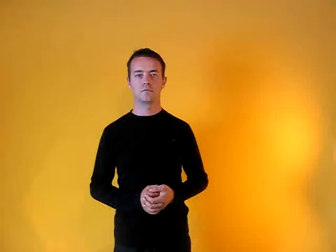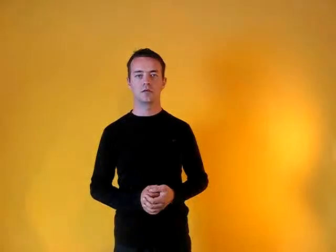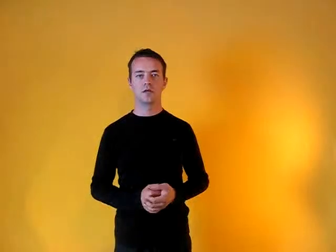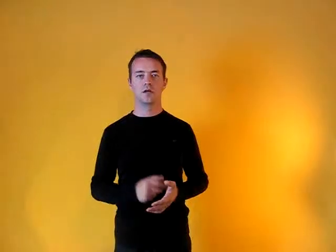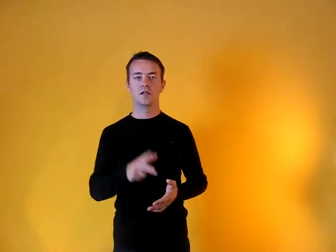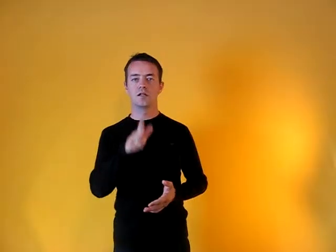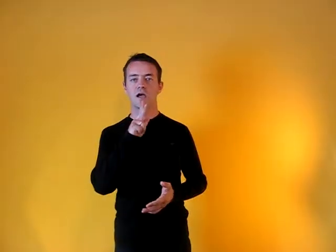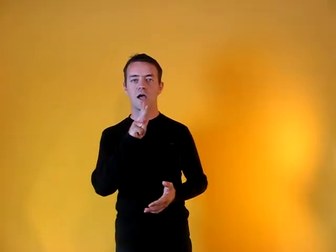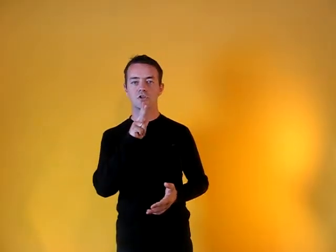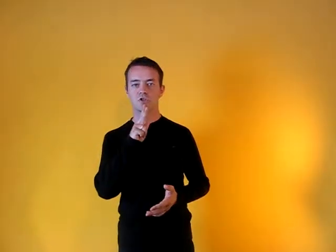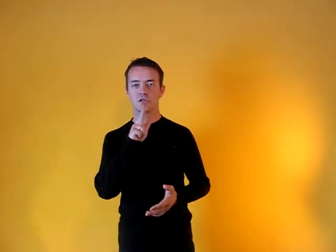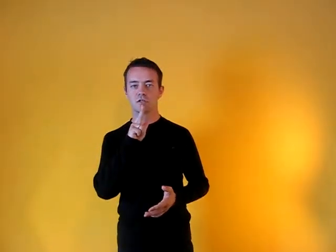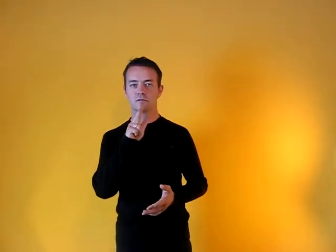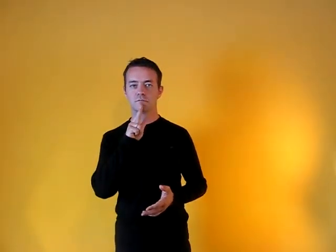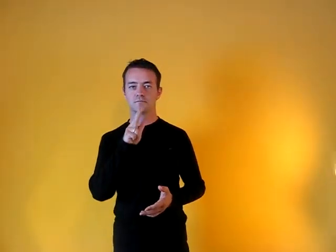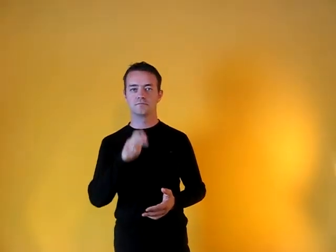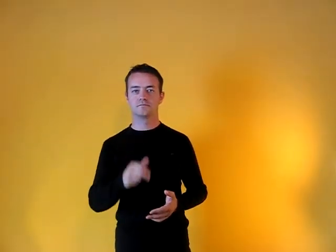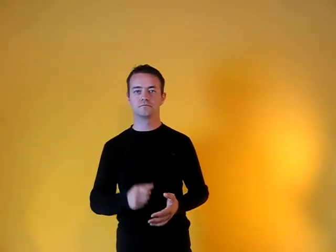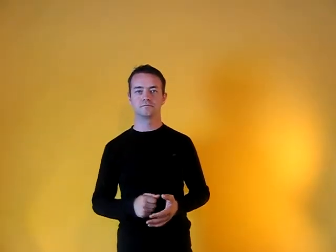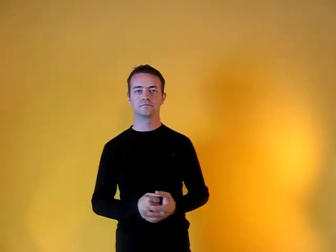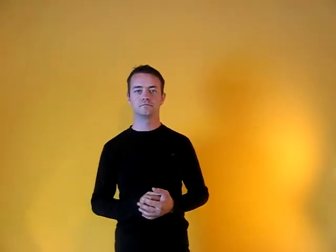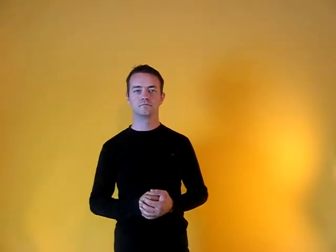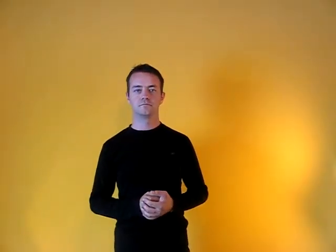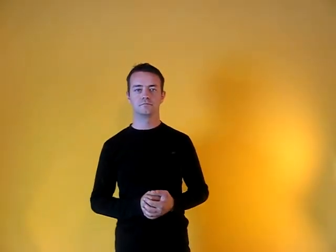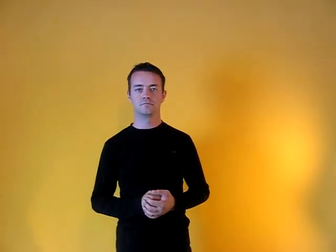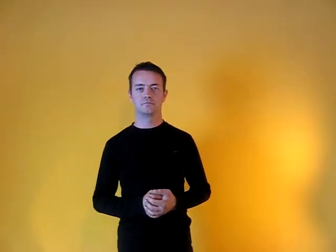tražiti